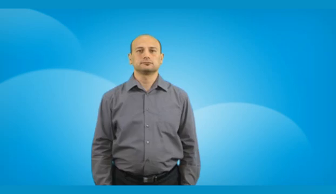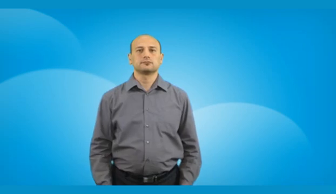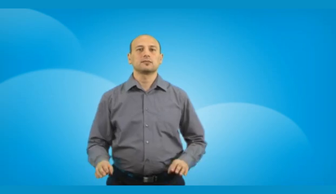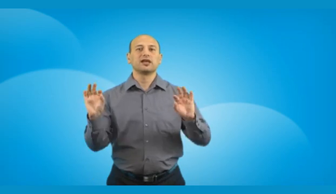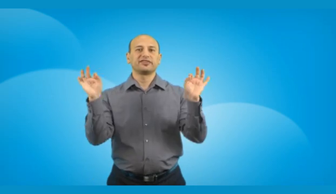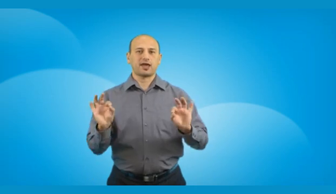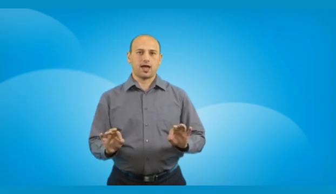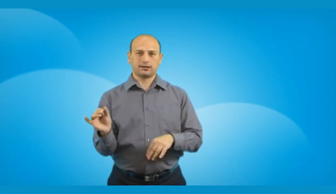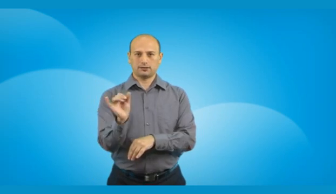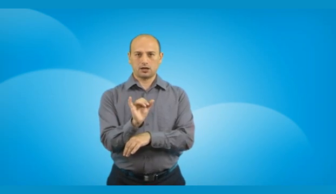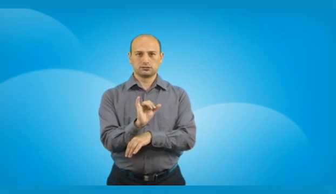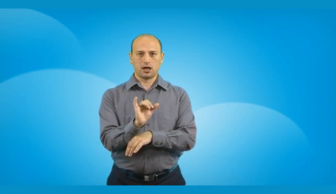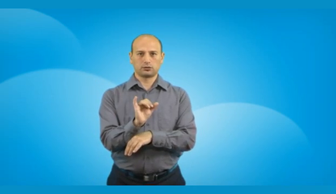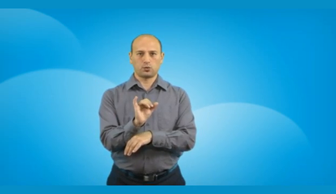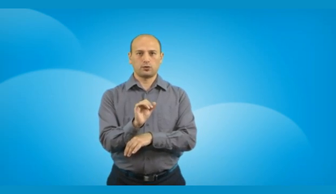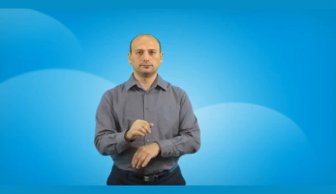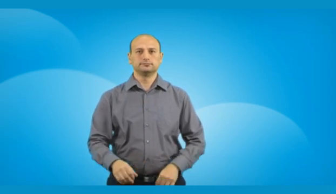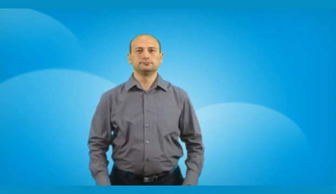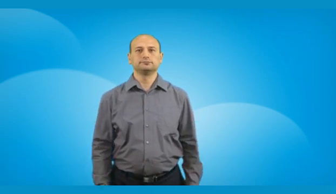Gyárigazgató